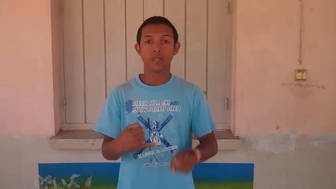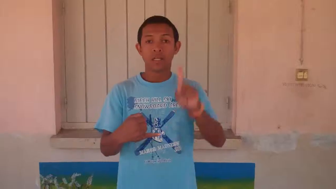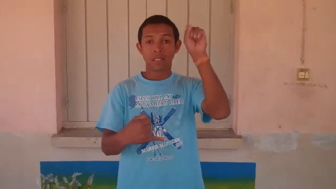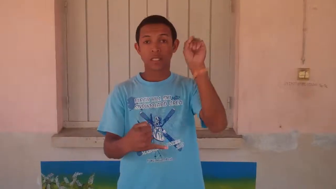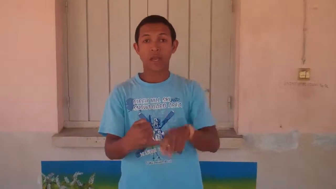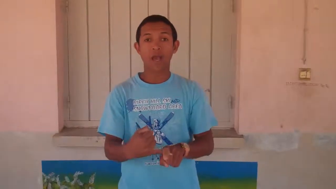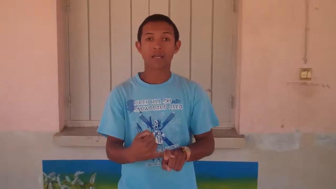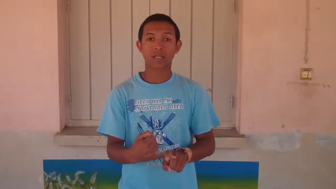tara